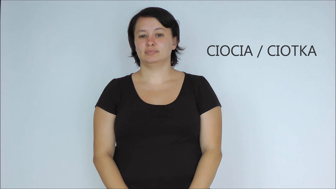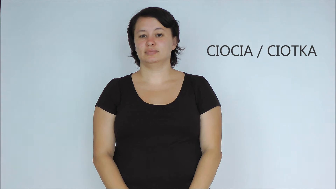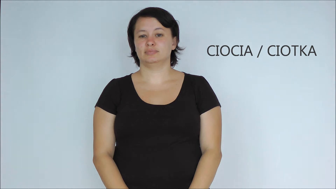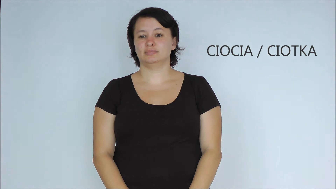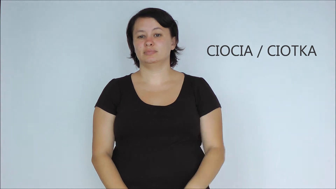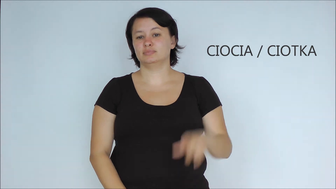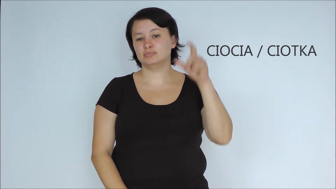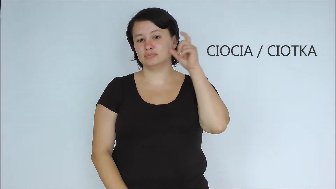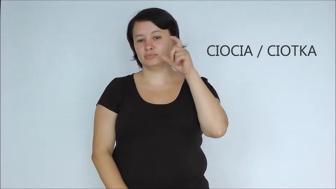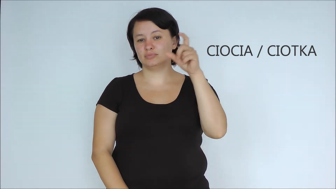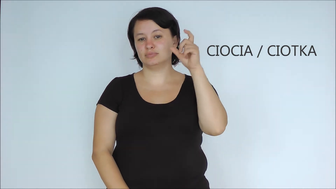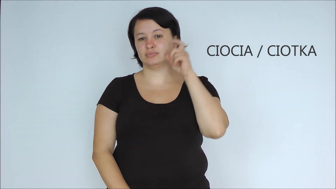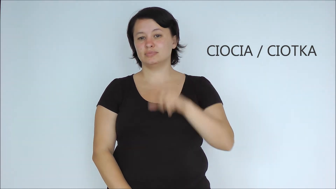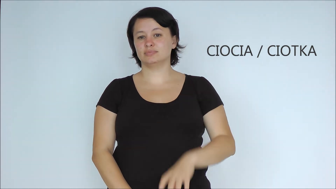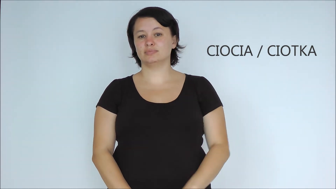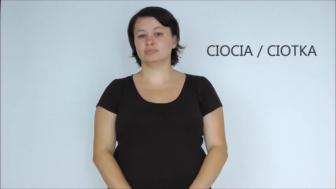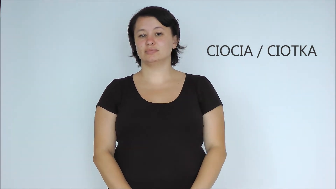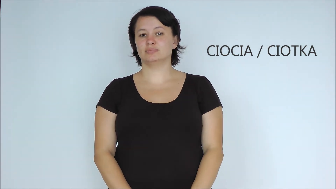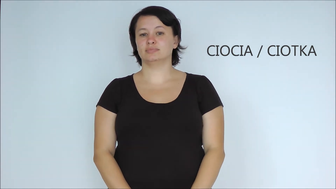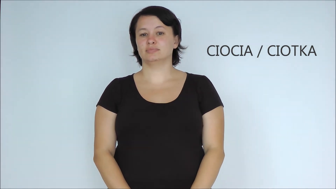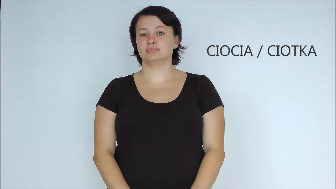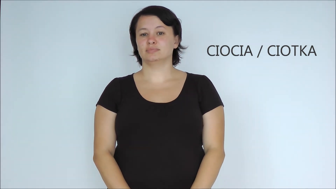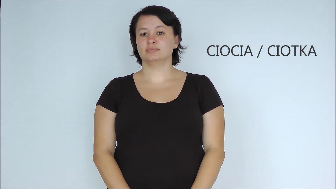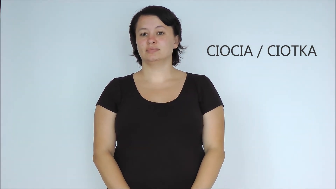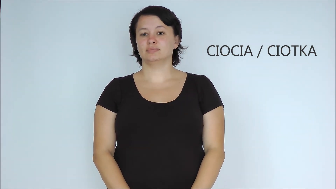CIOCIA